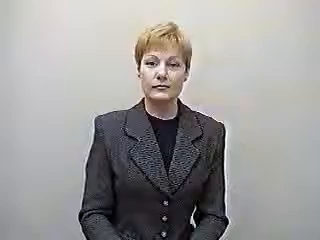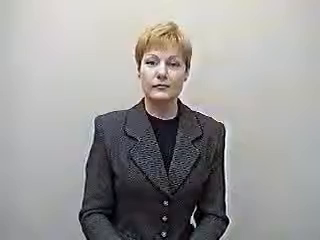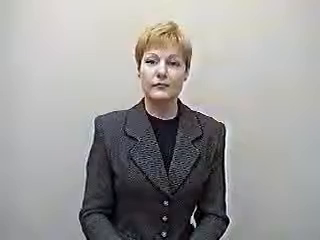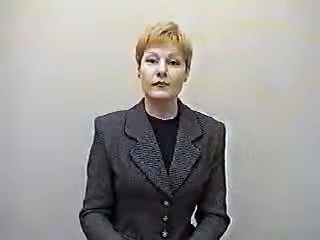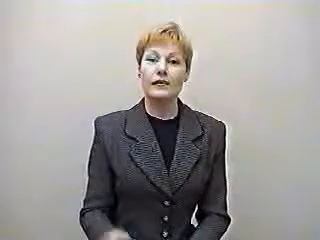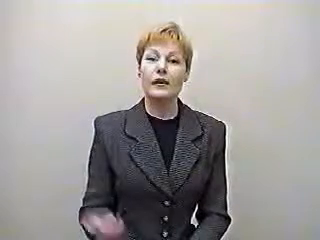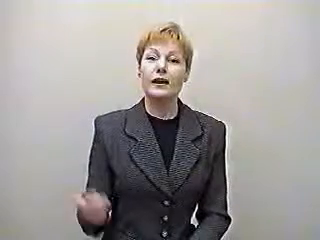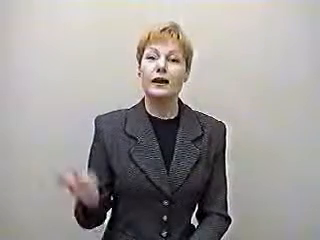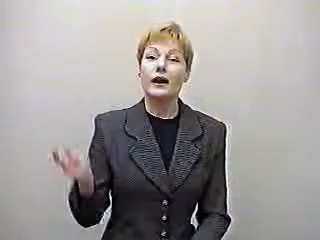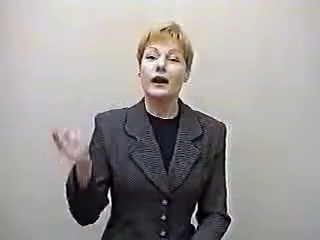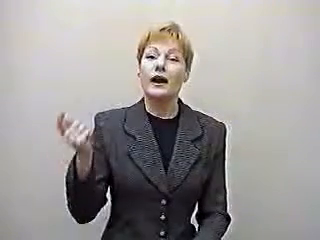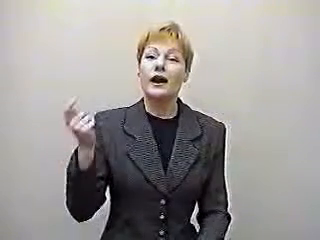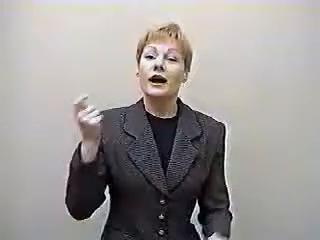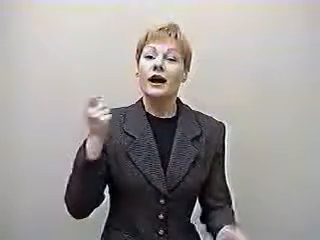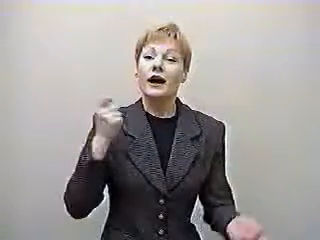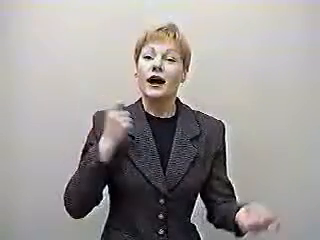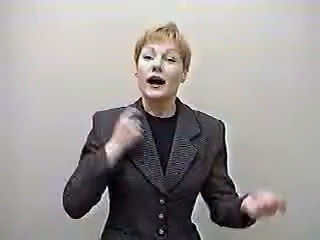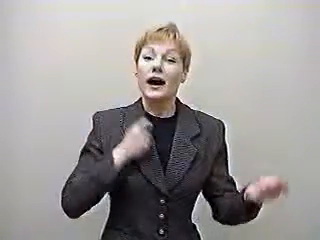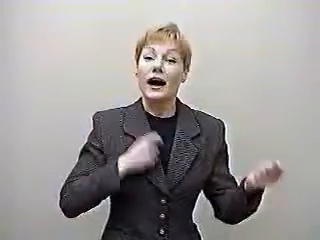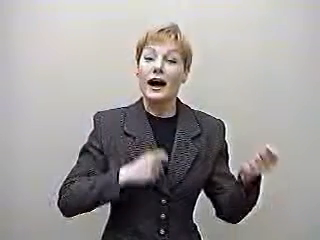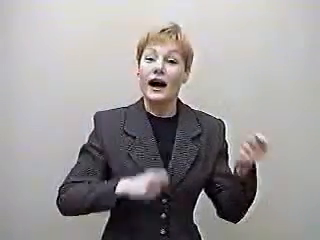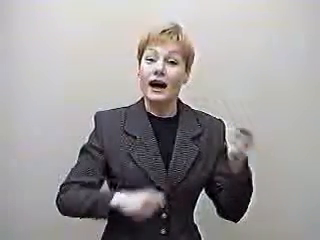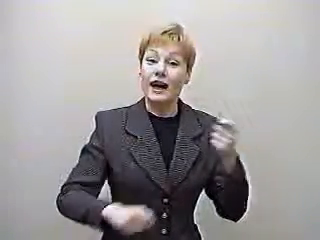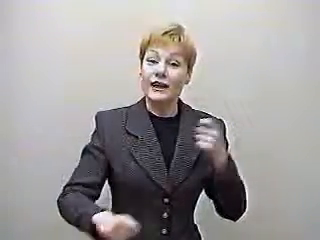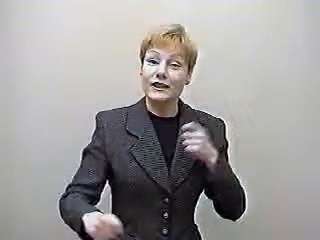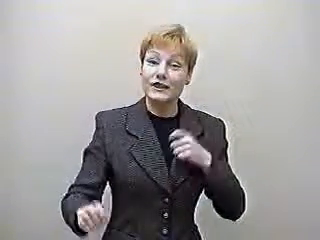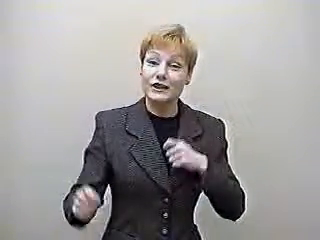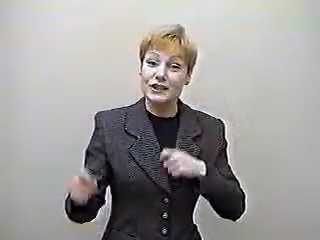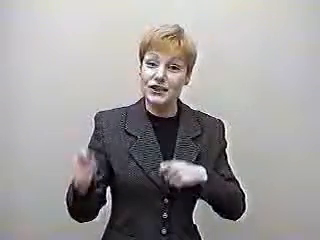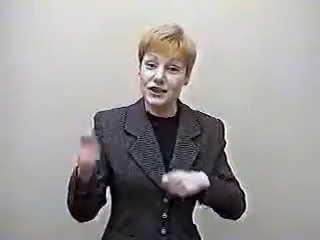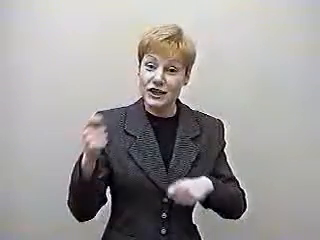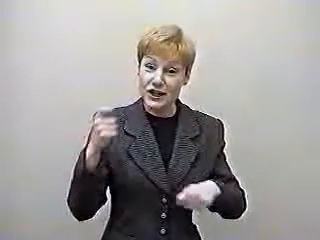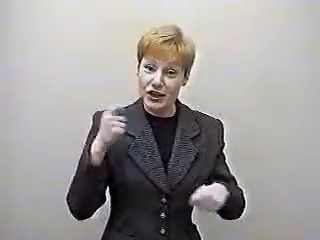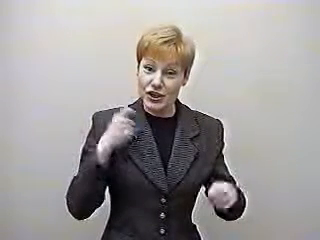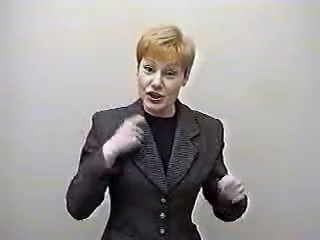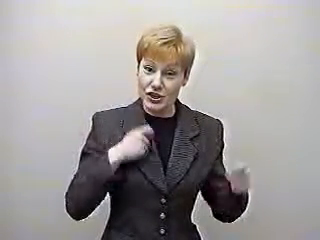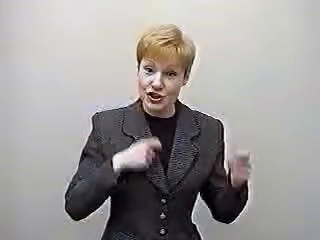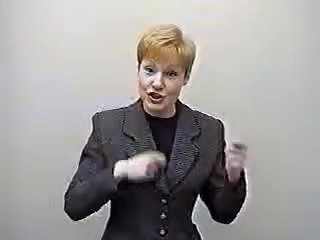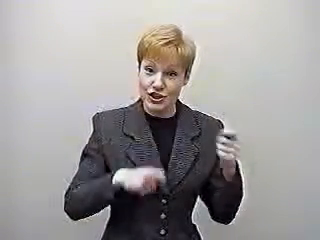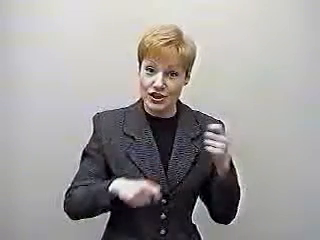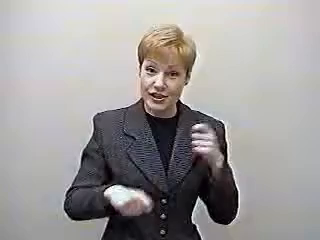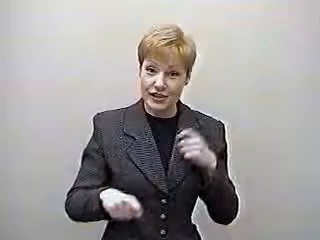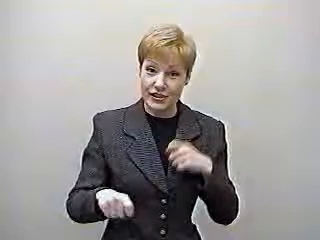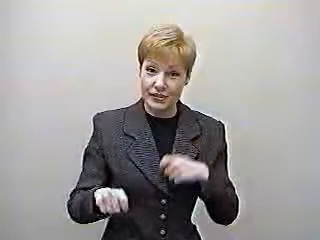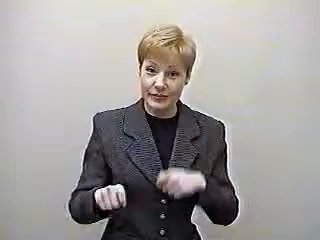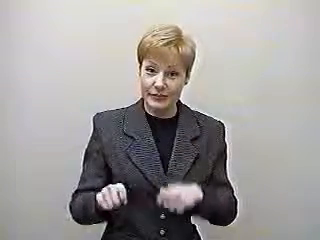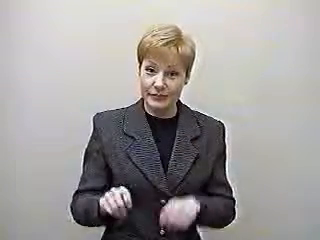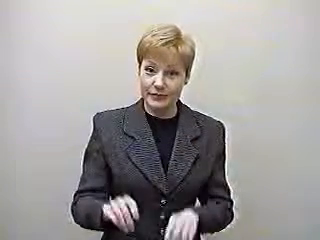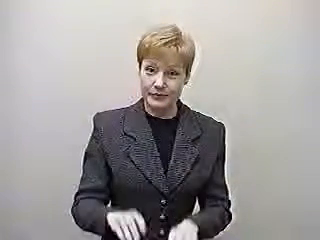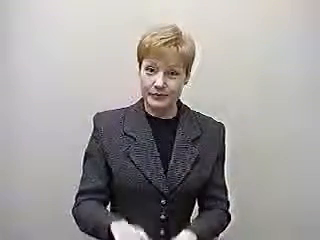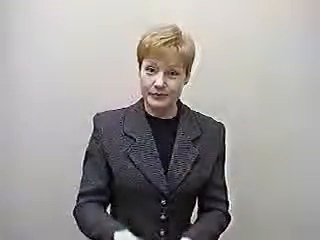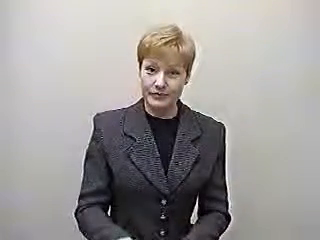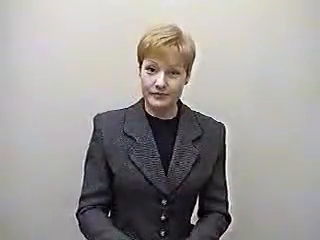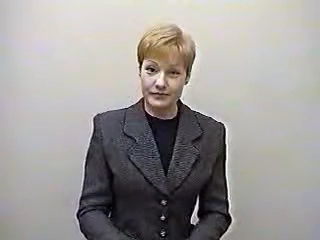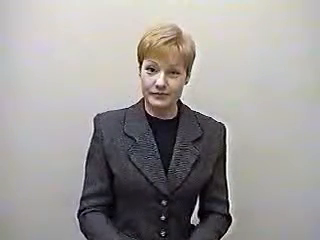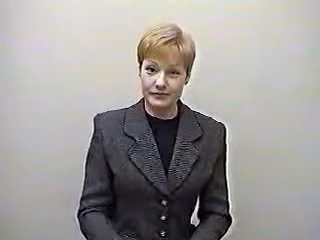одежда